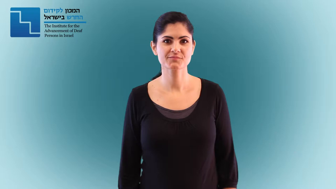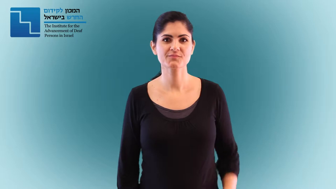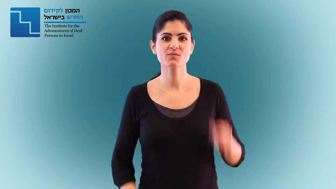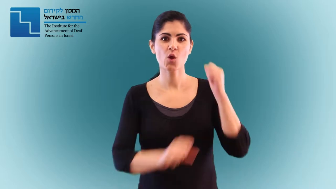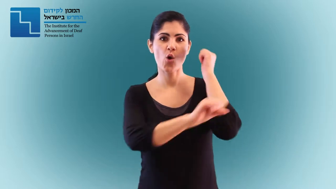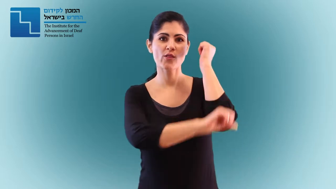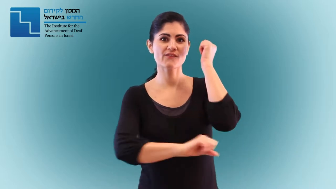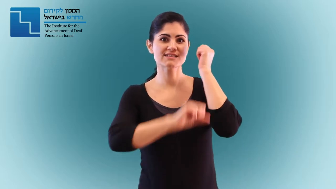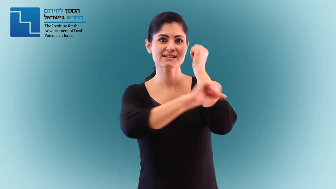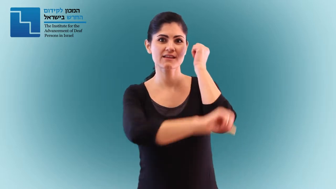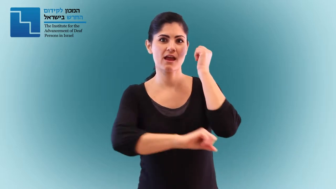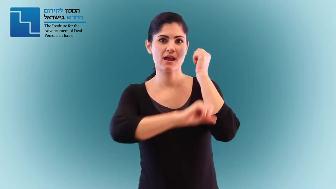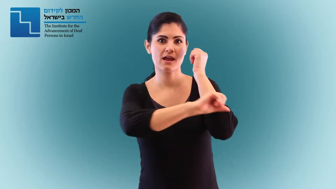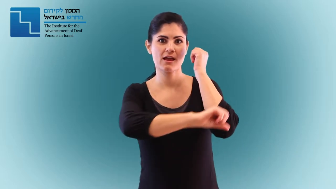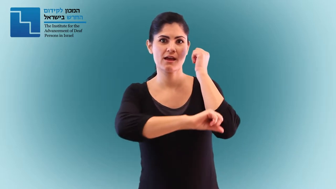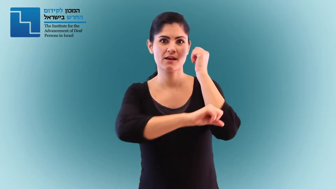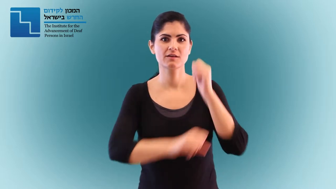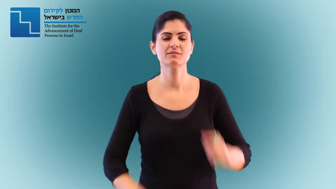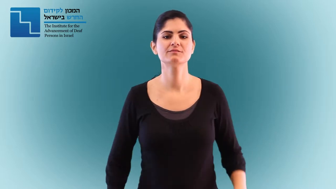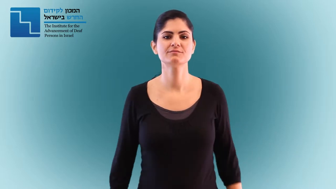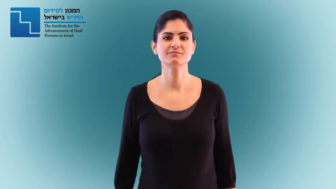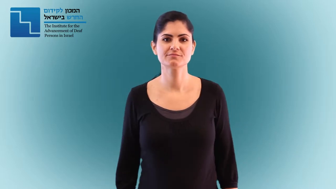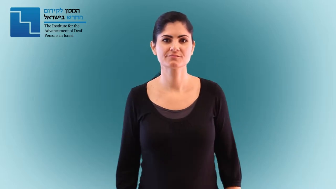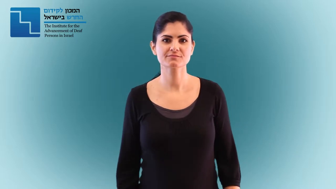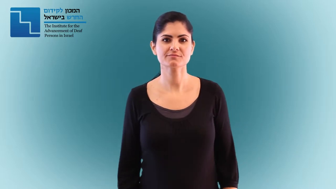אוניברסיטה / מכללה